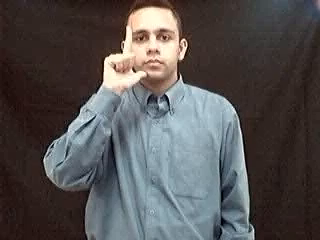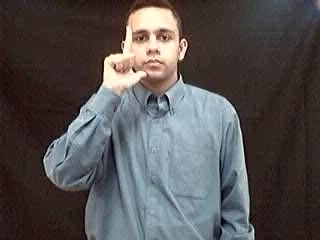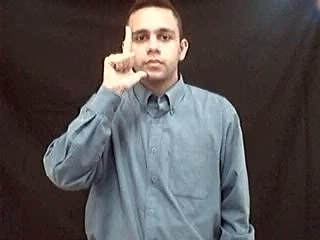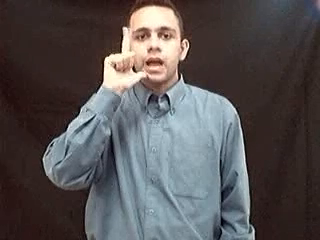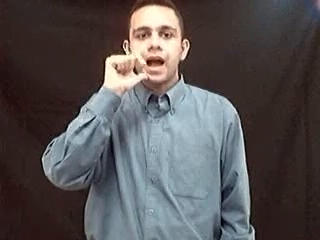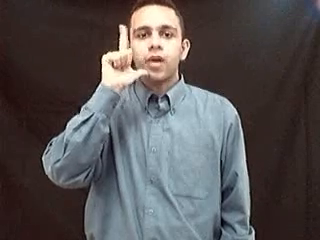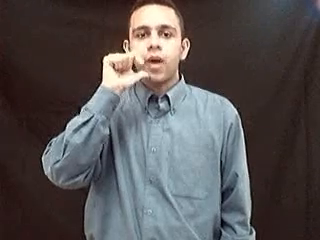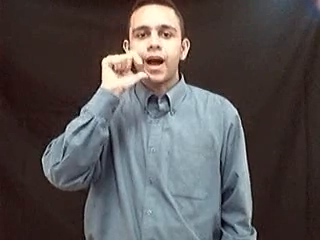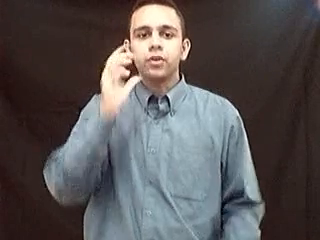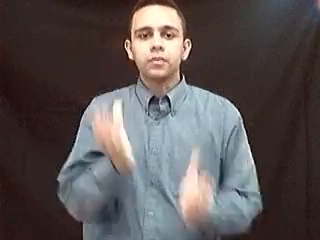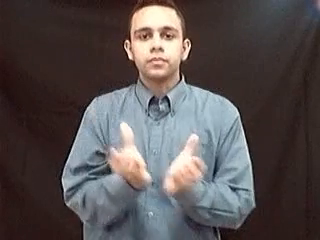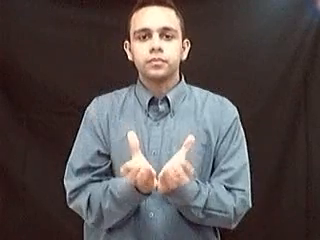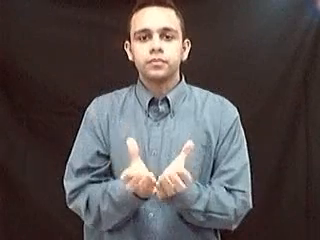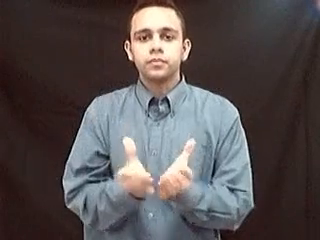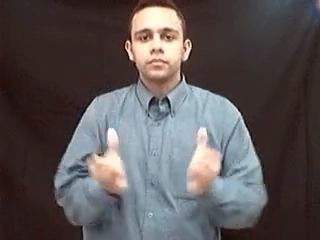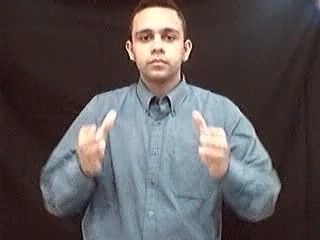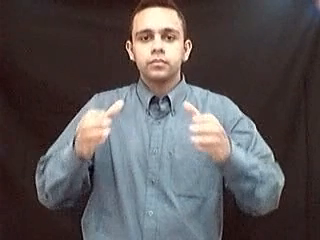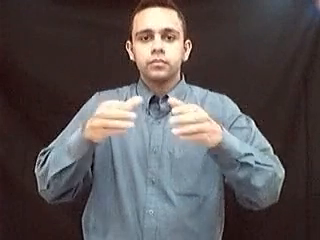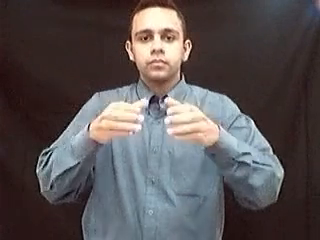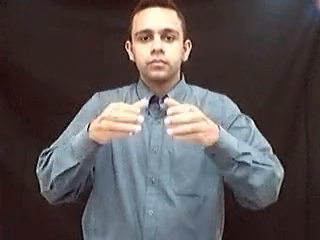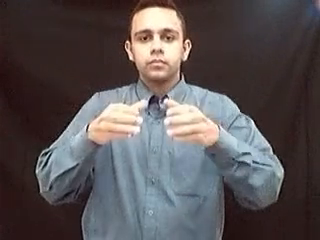aquario